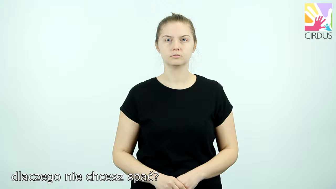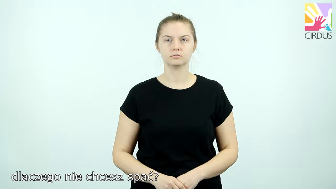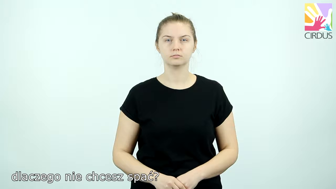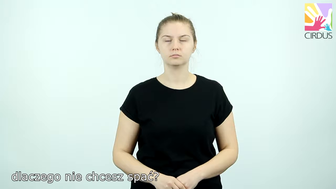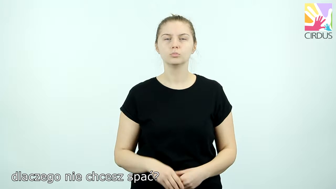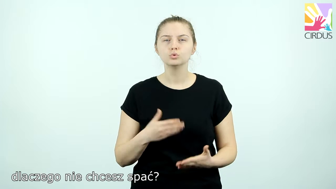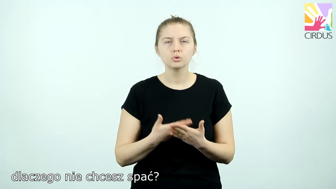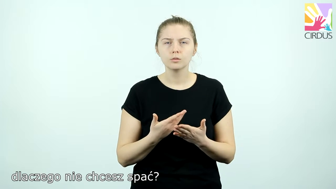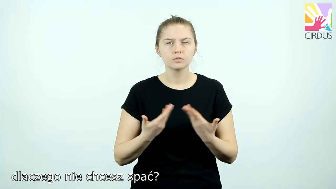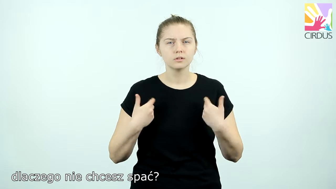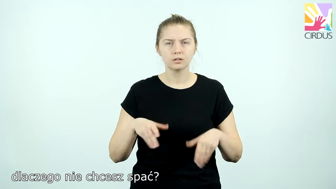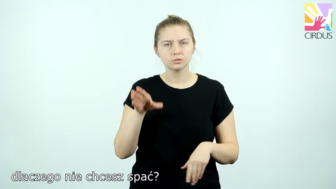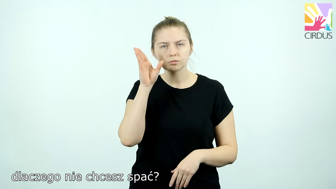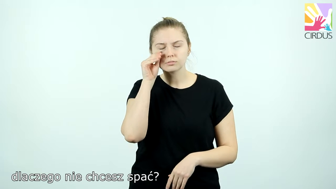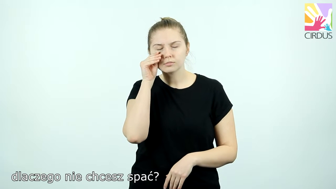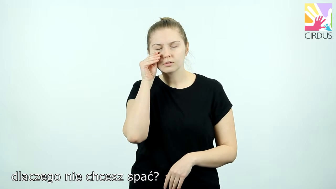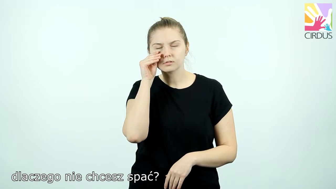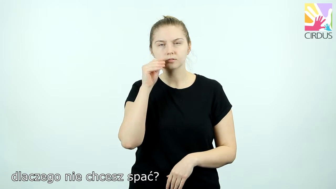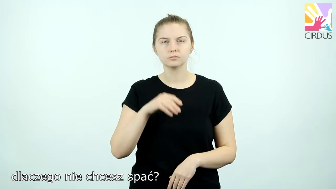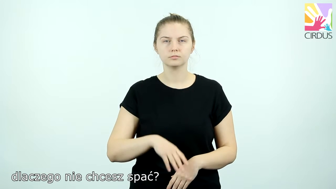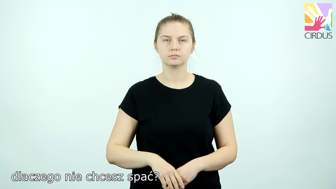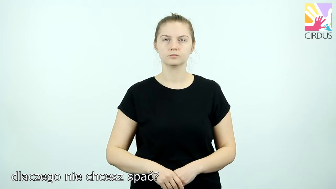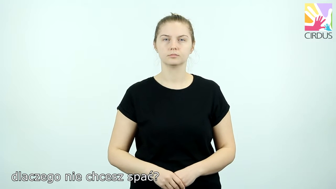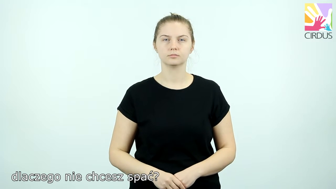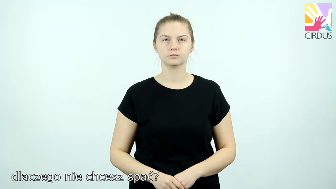dlaczego nie chcesz spać?